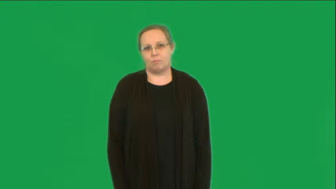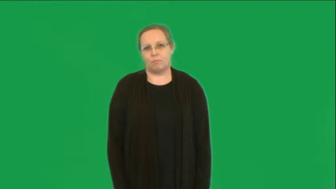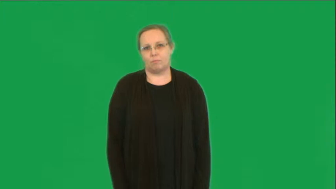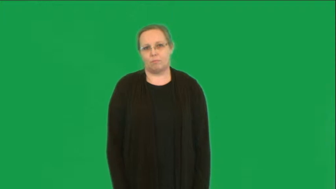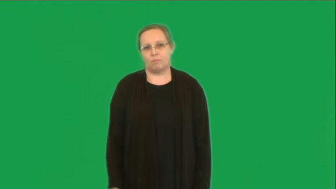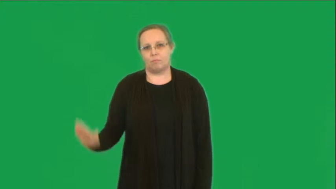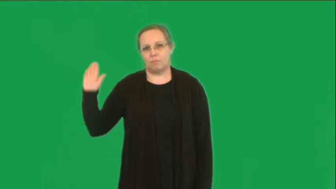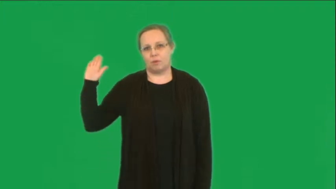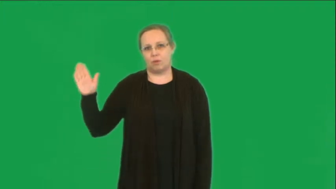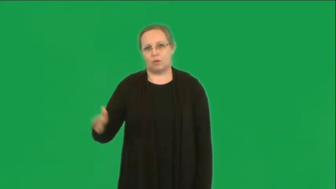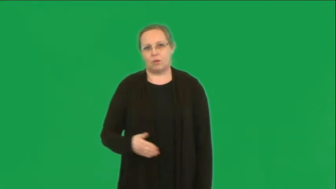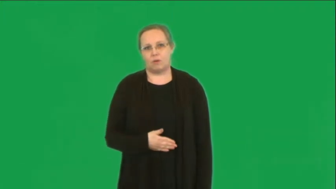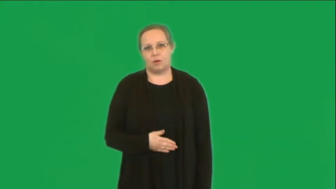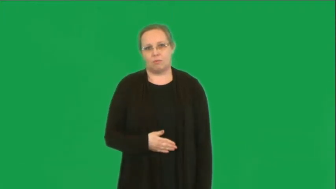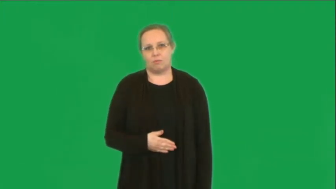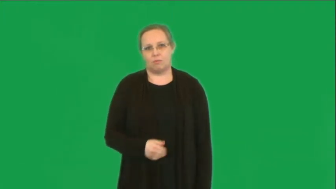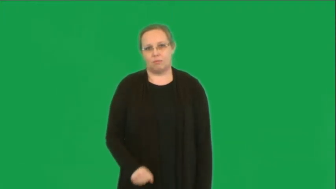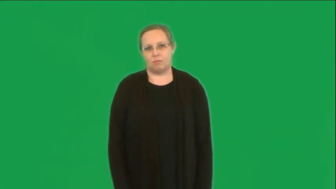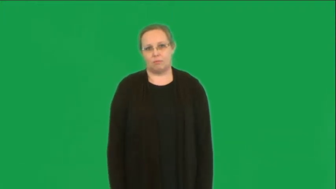festiwal